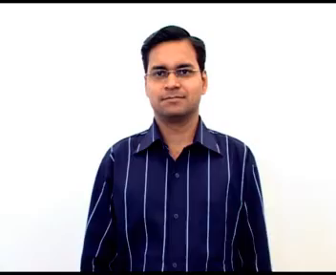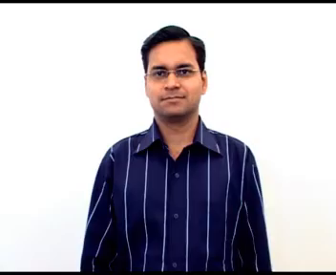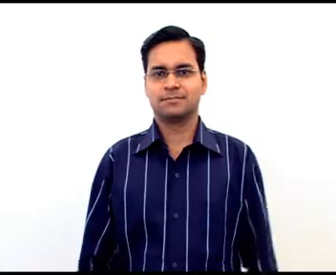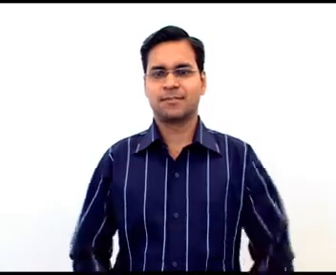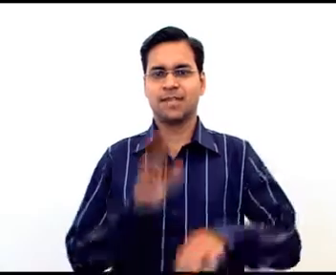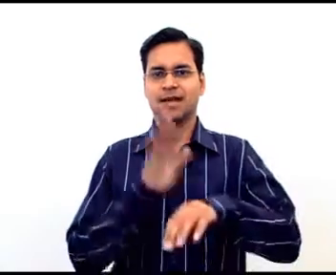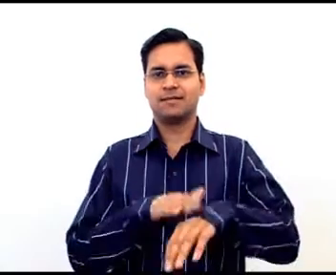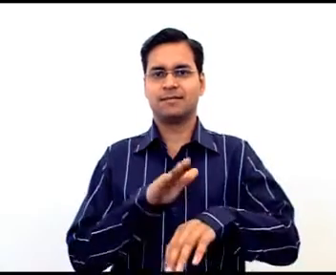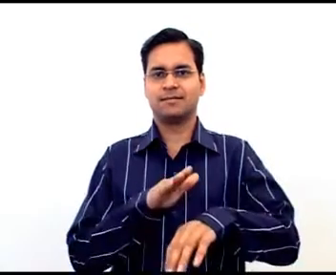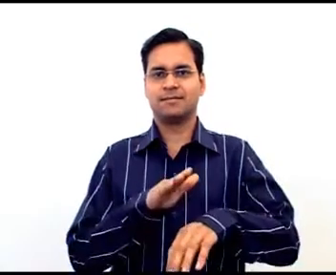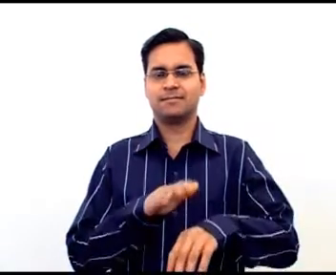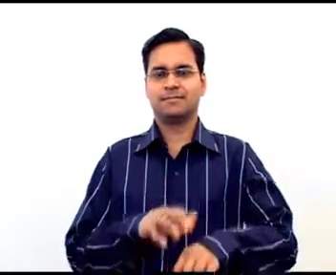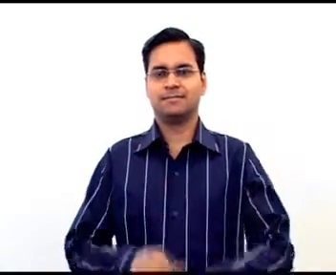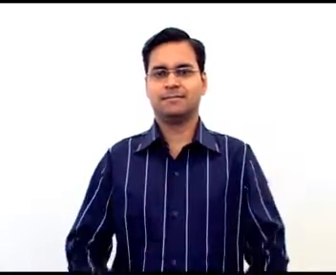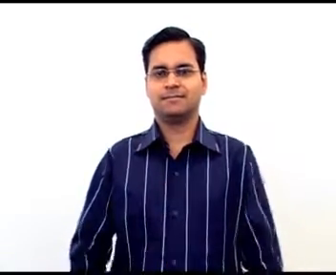ਛੂਹਣਾ